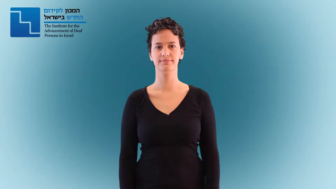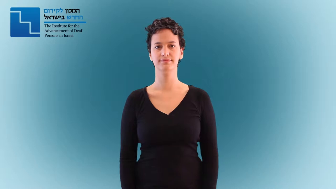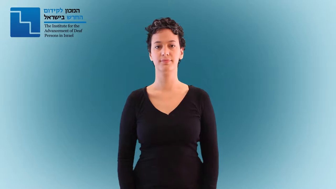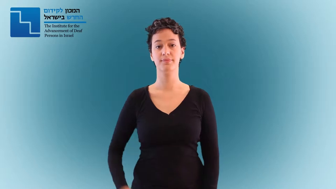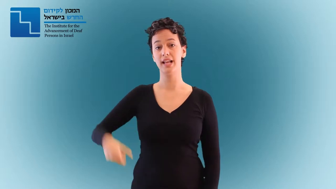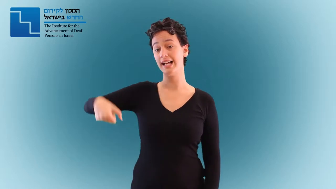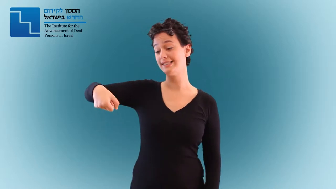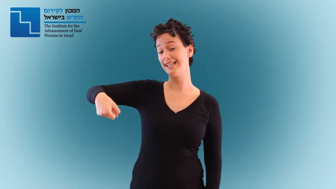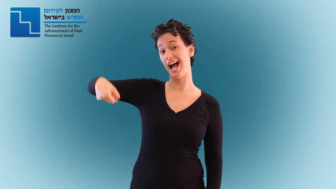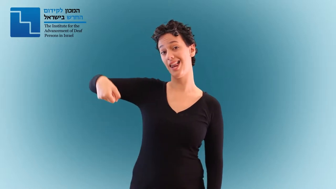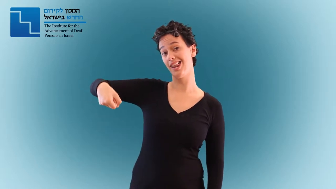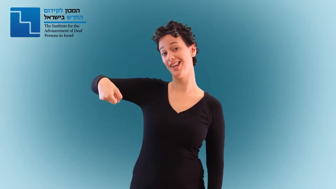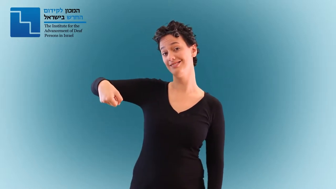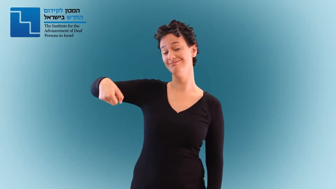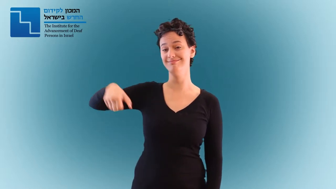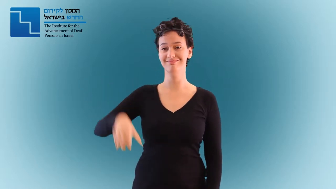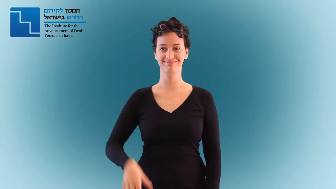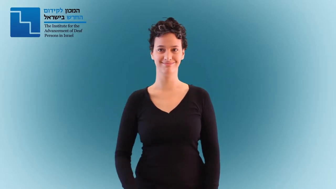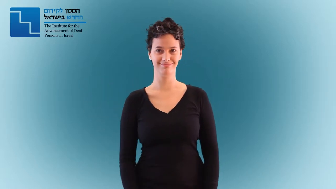סל